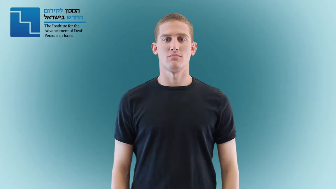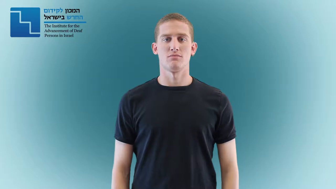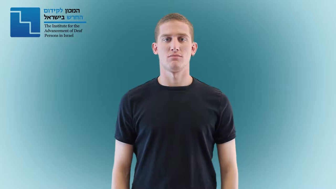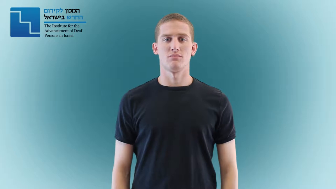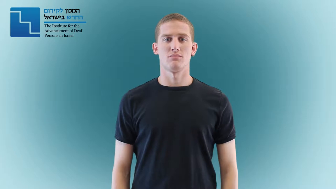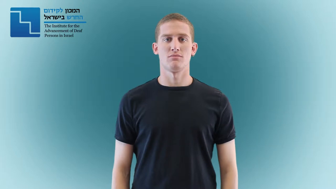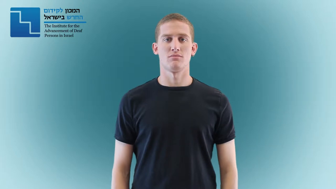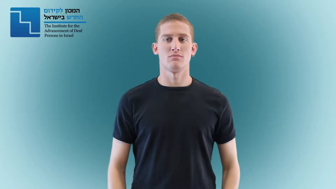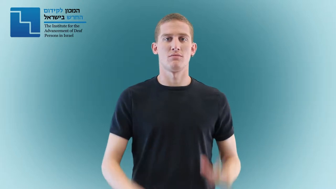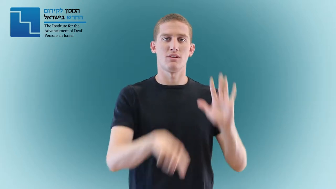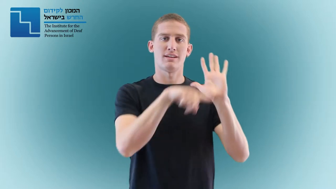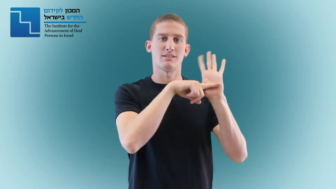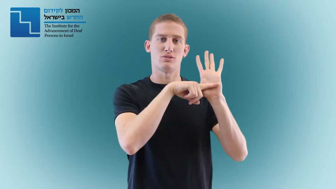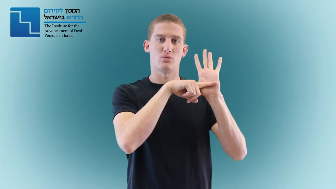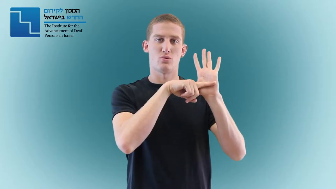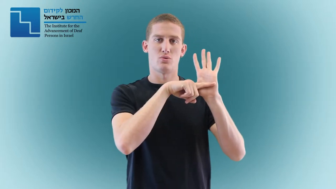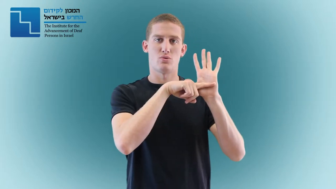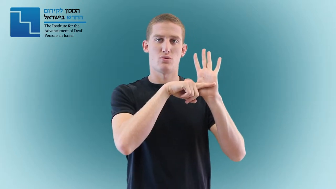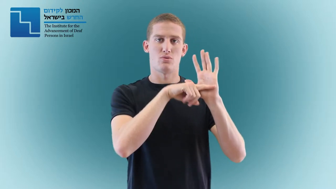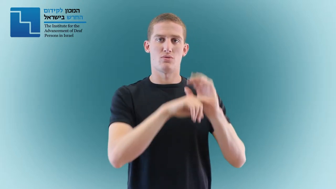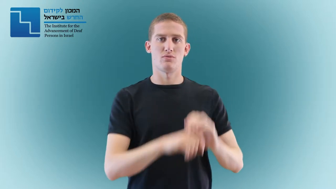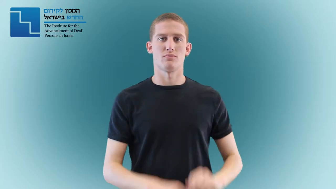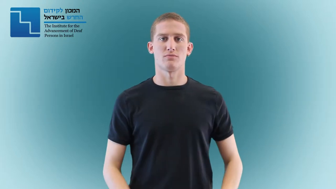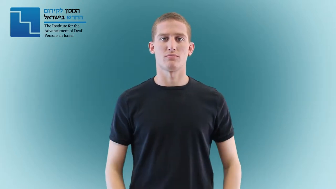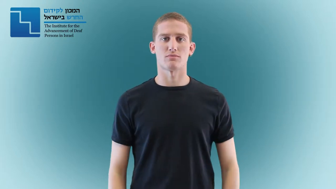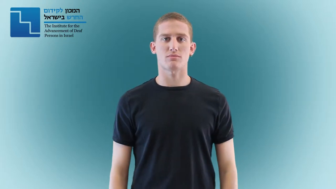חיסור (פעולה בחשבון)